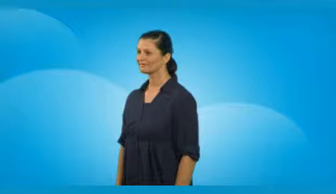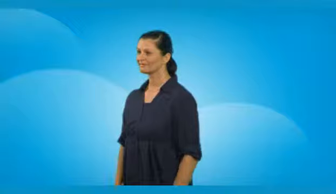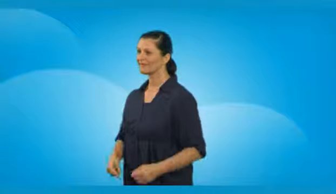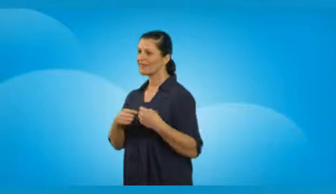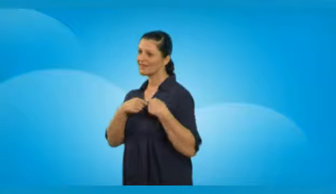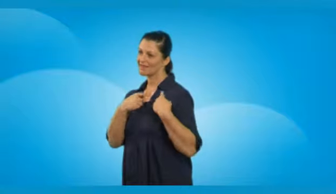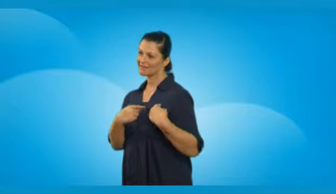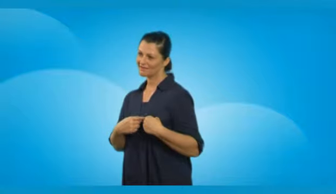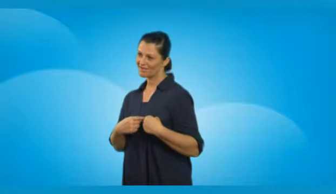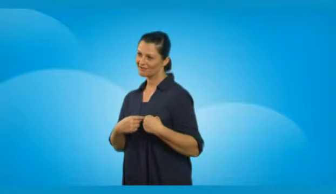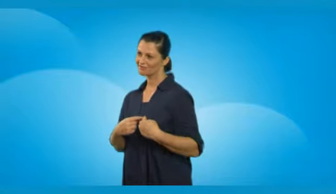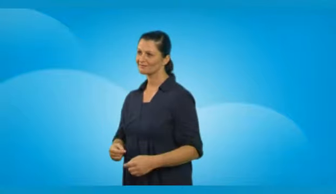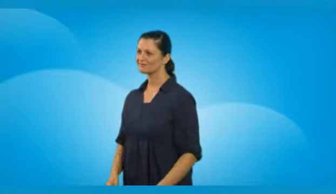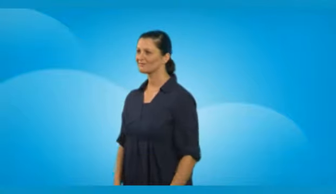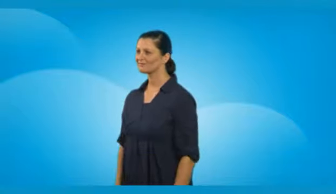Légyszives!